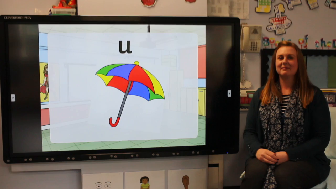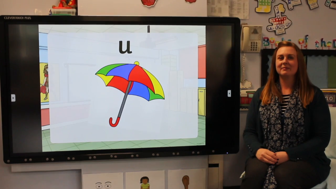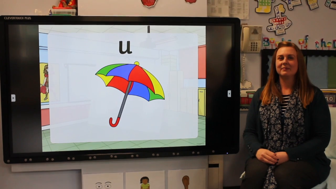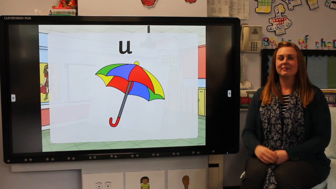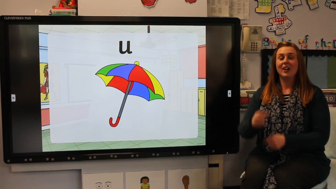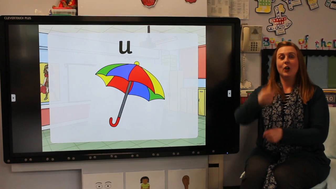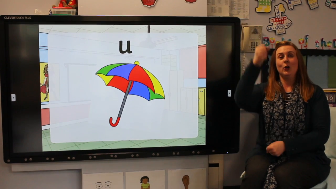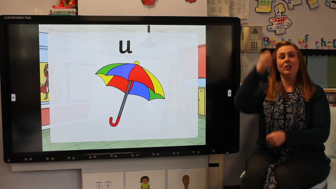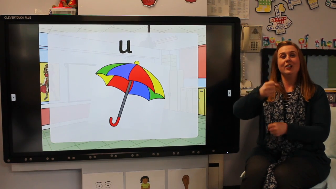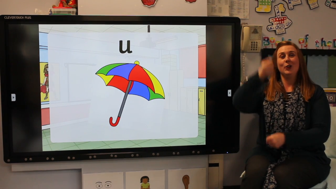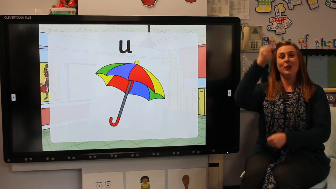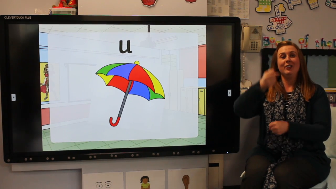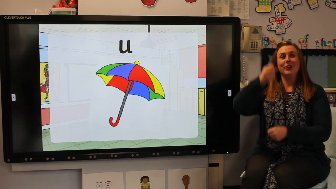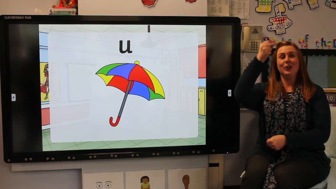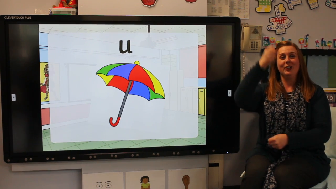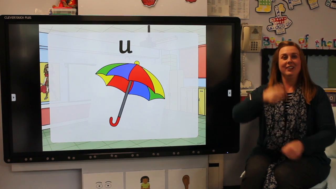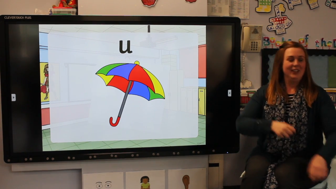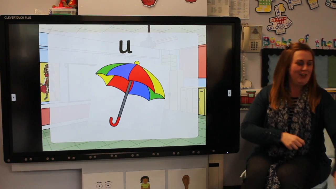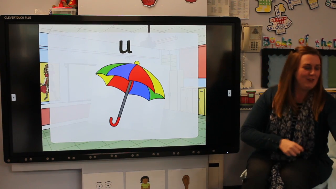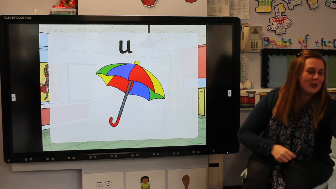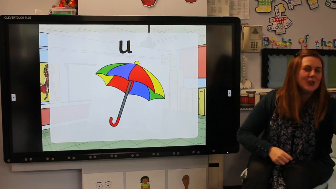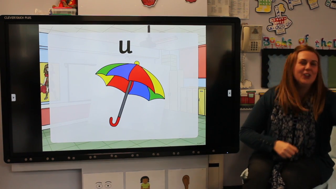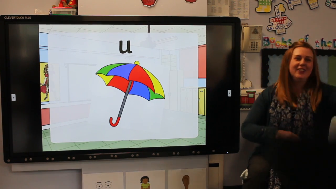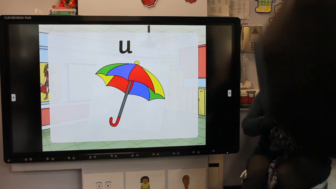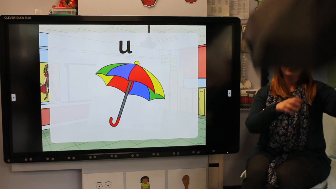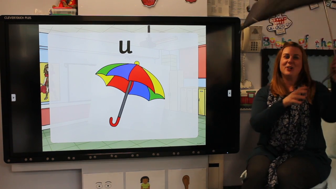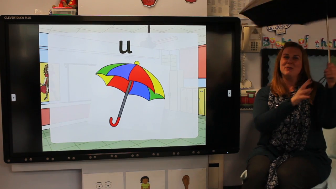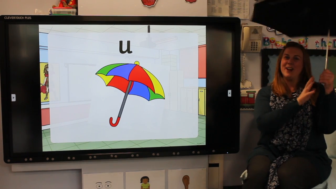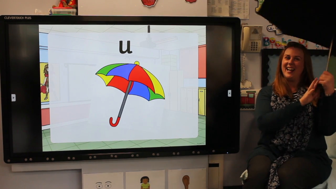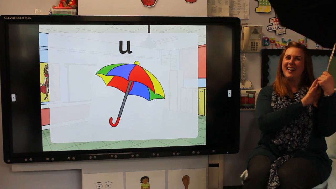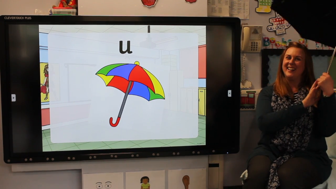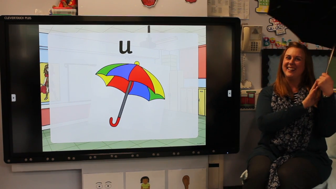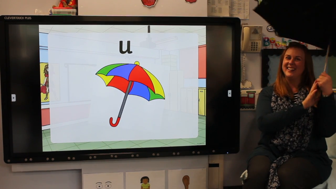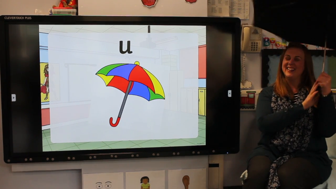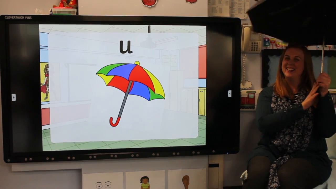U